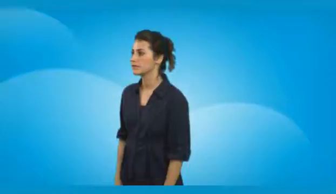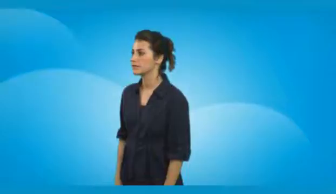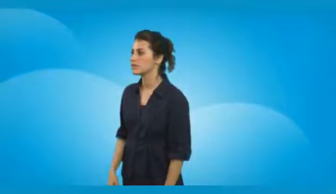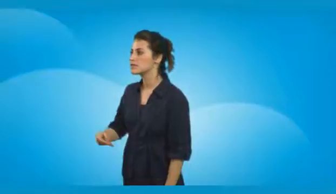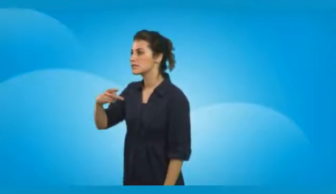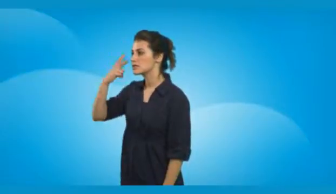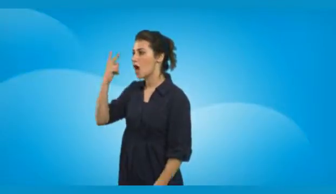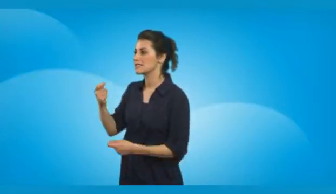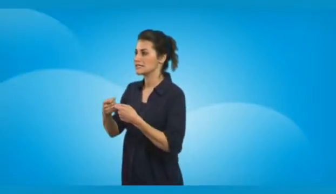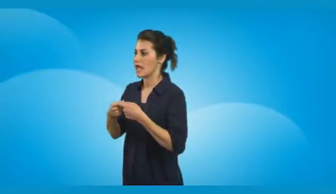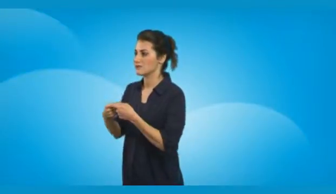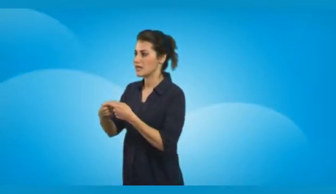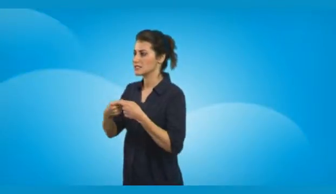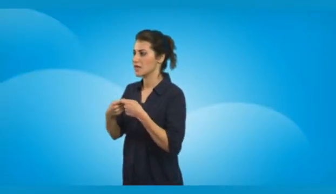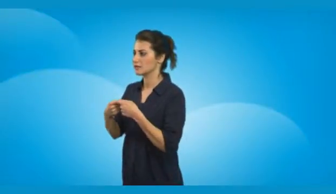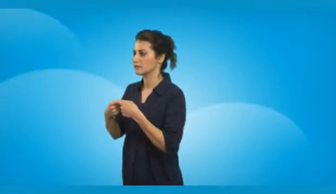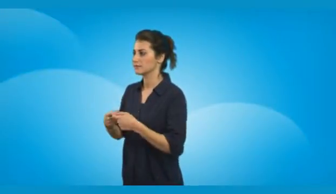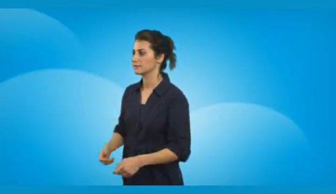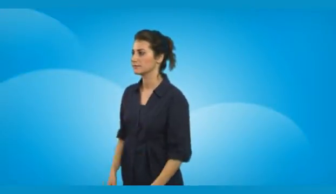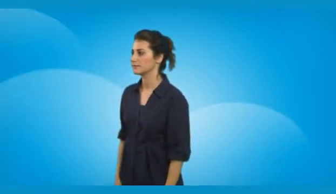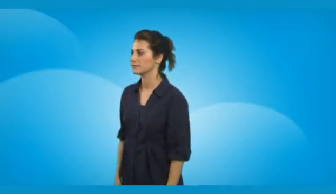Szakszervezet